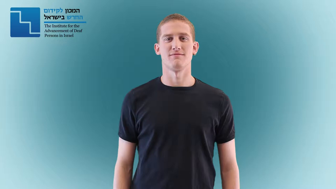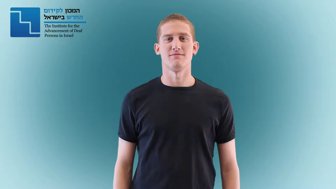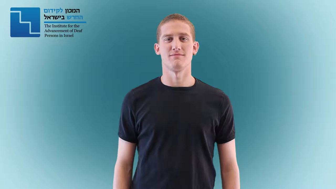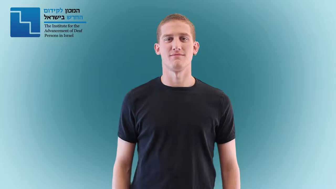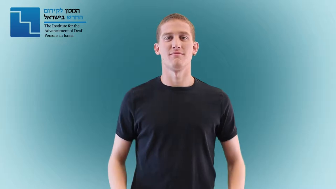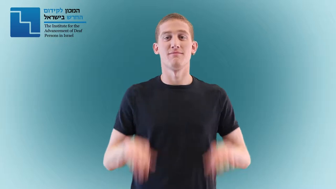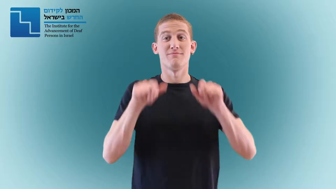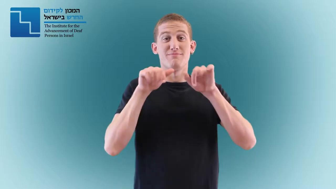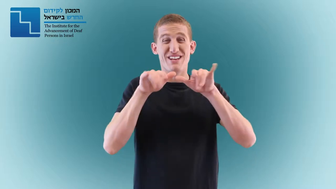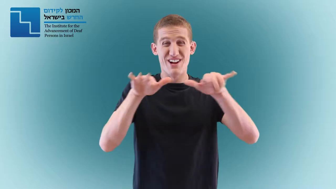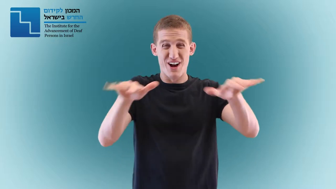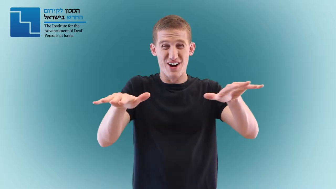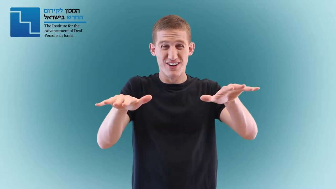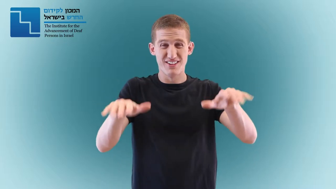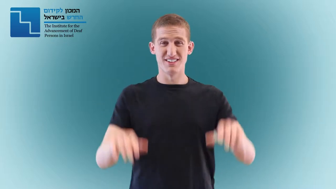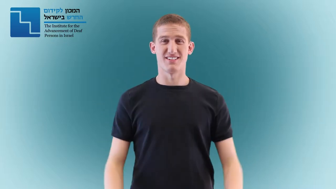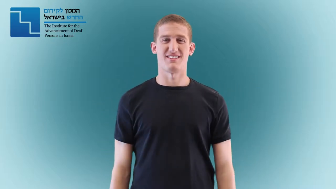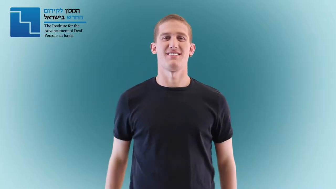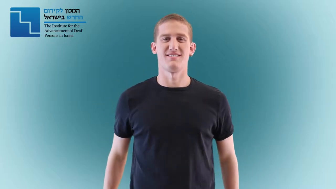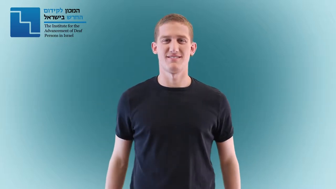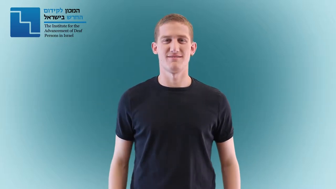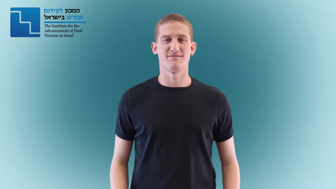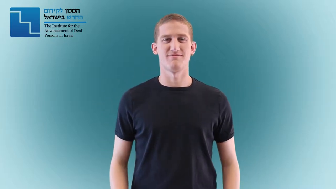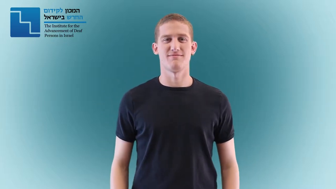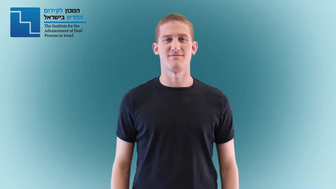מיליון